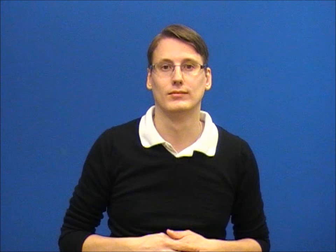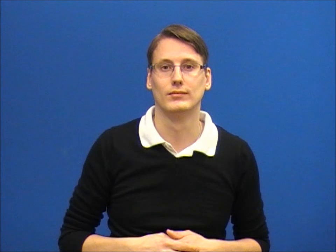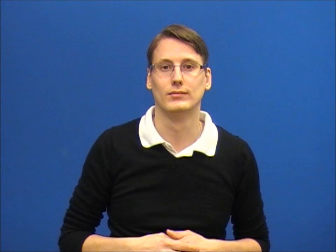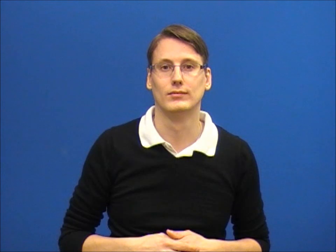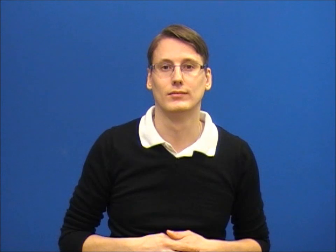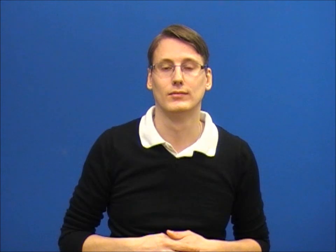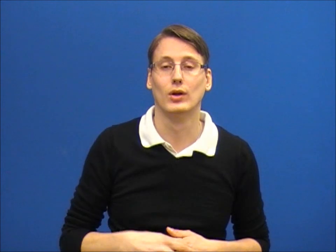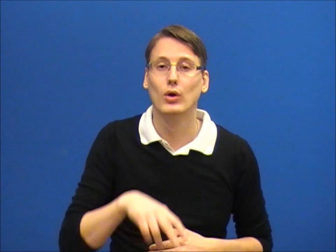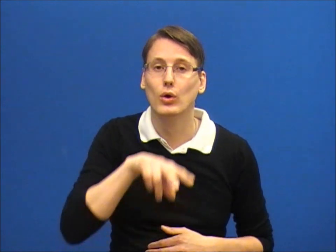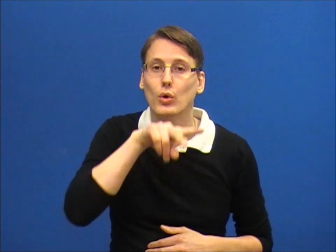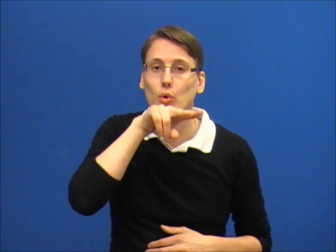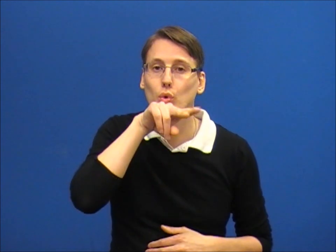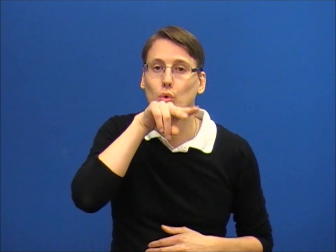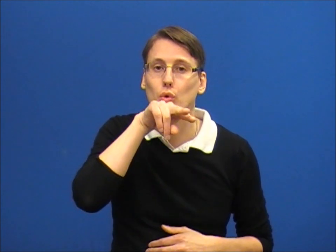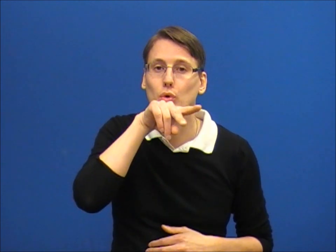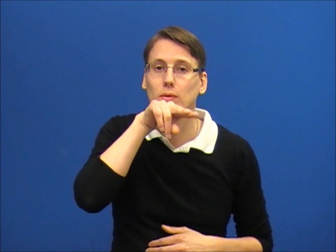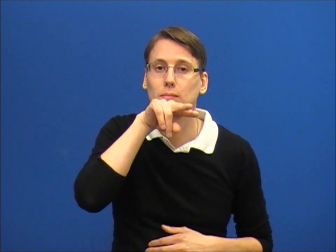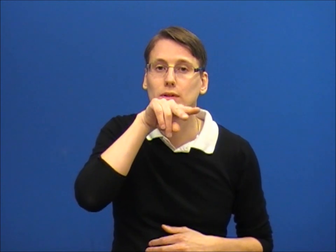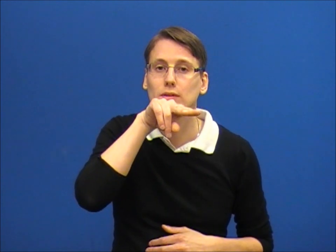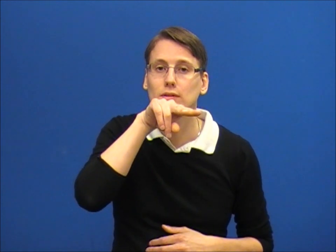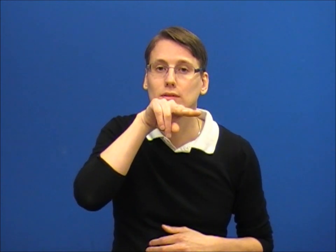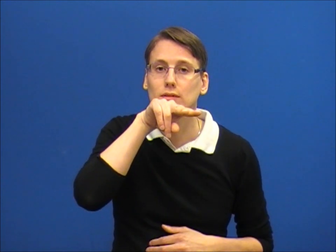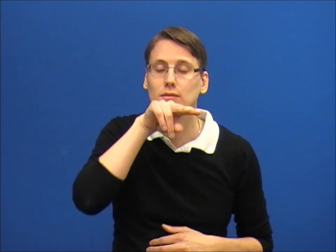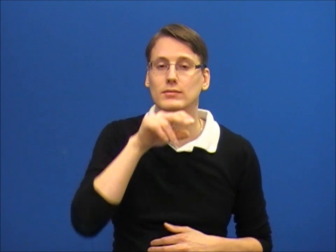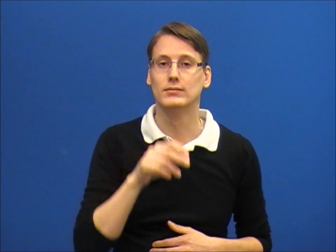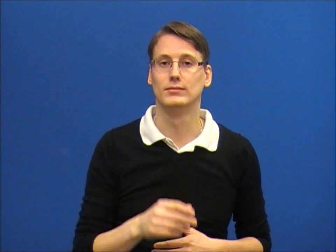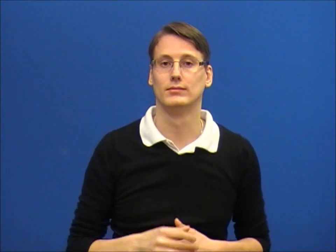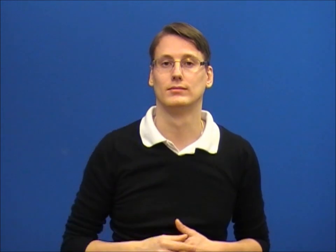ORM